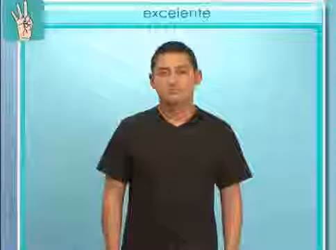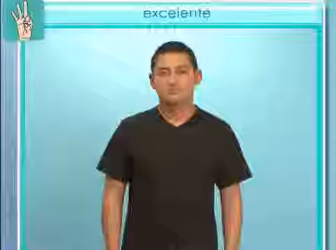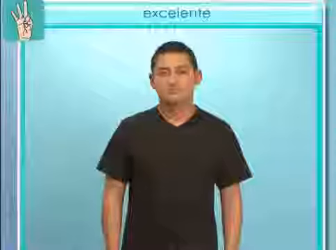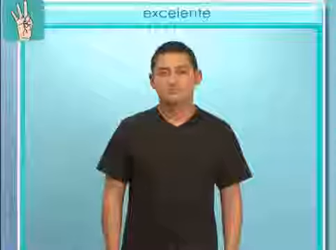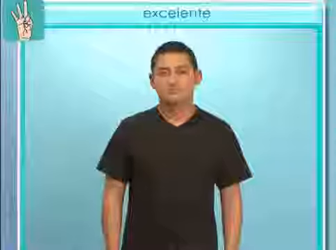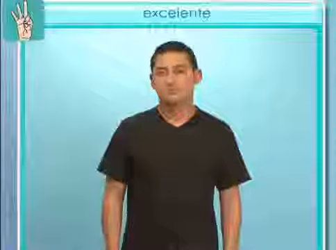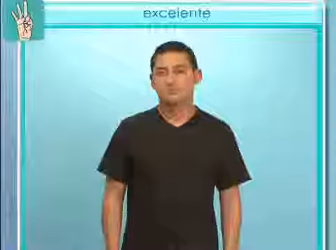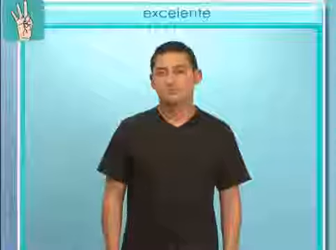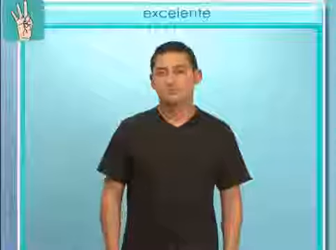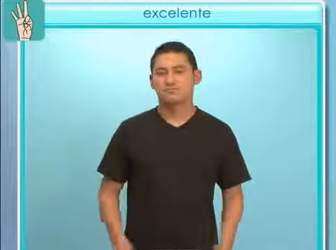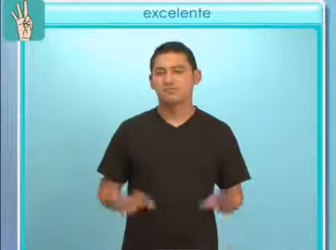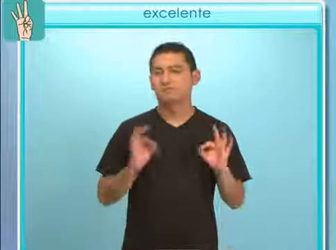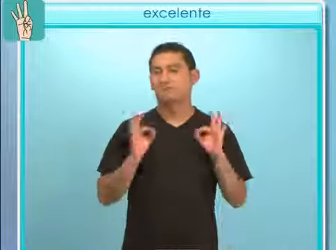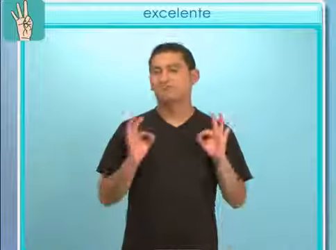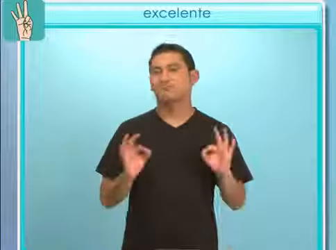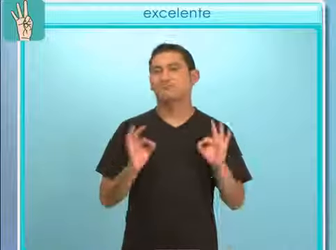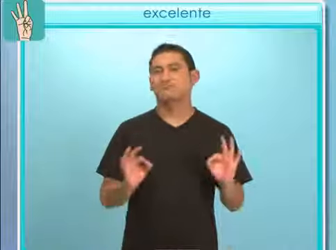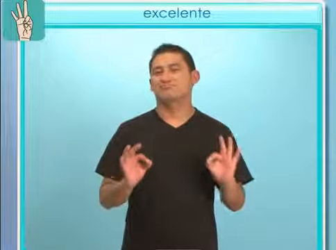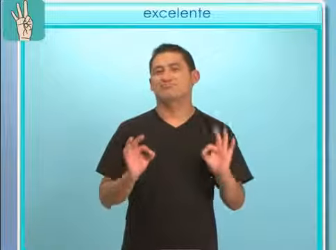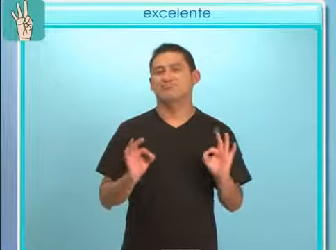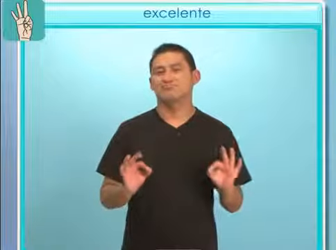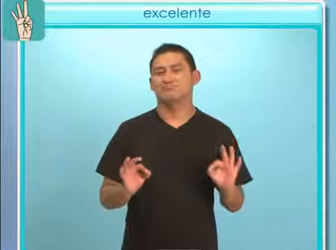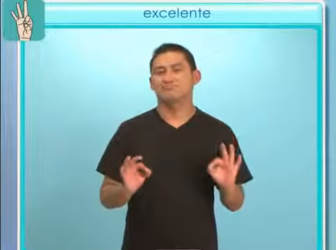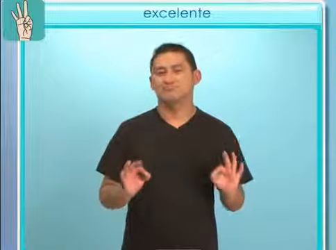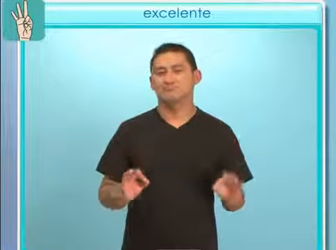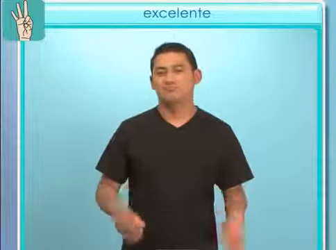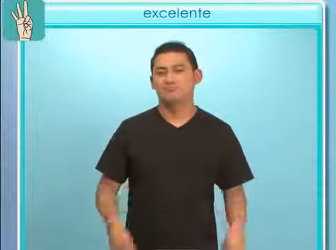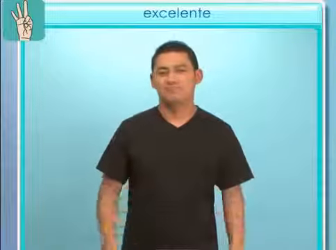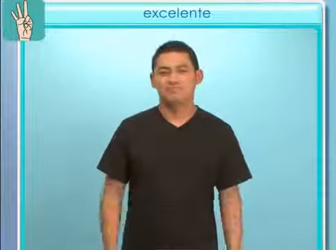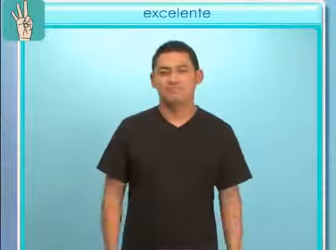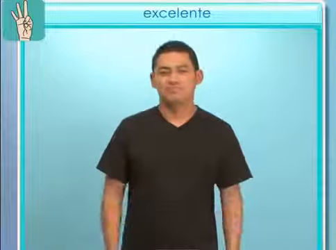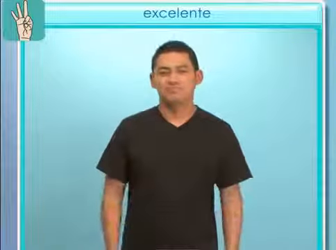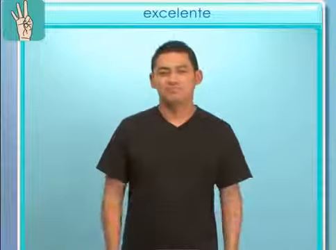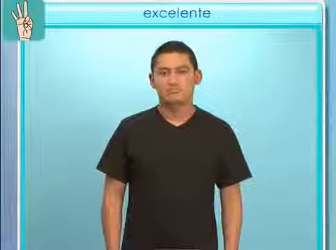EXCELENTE